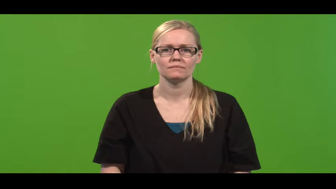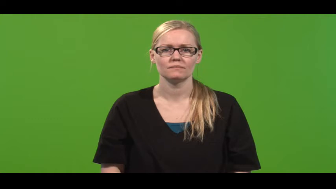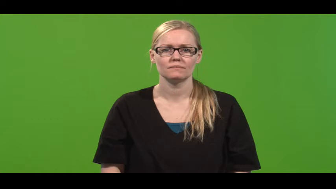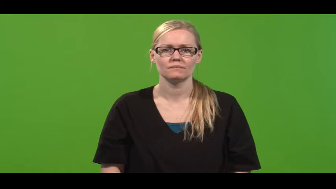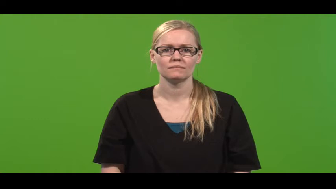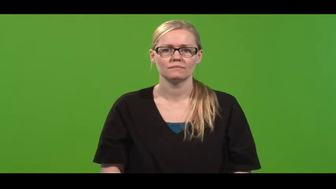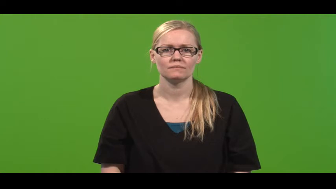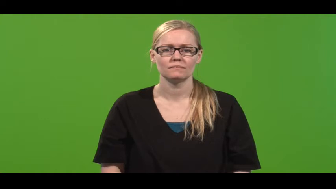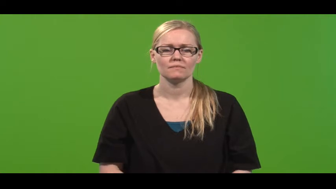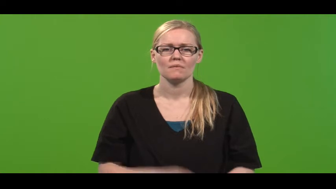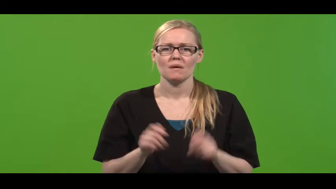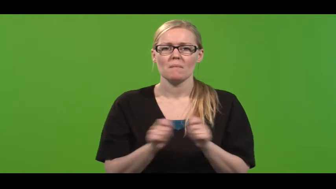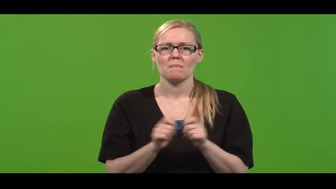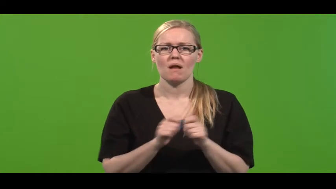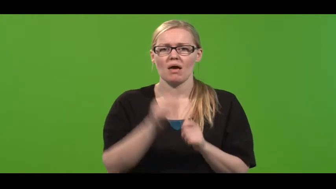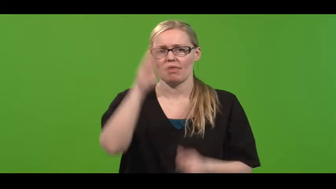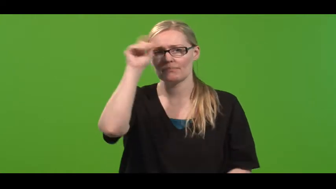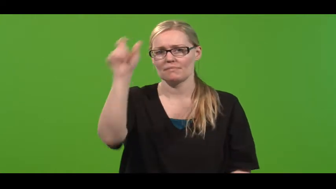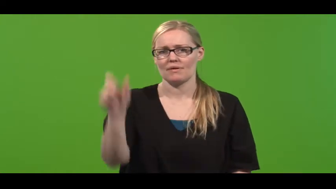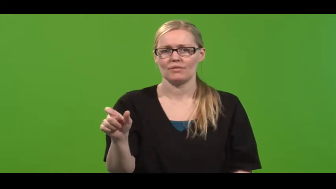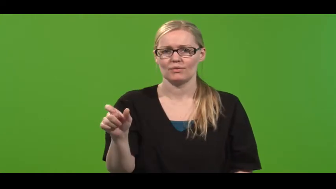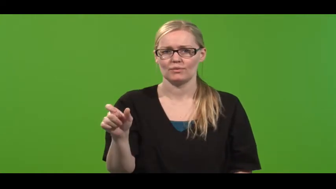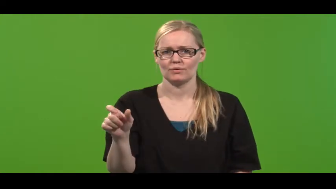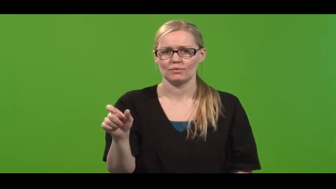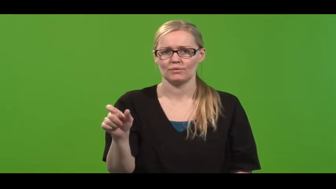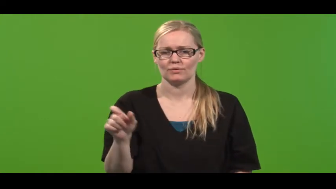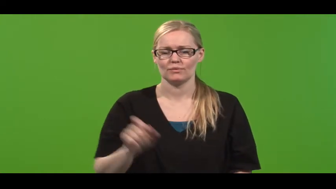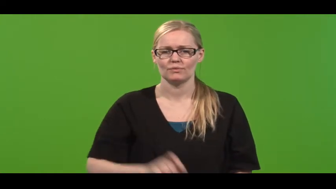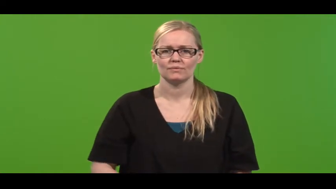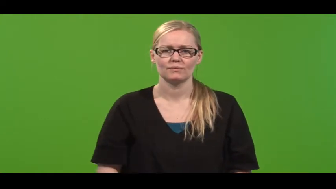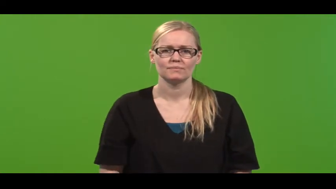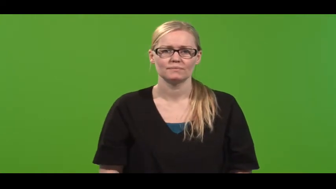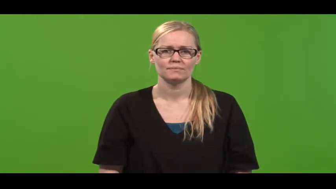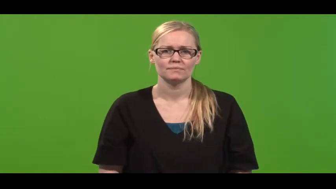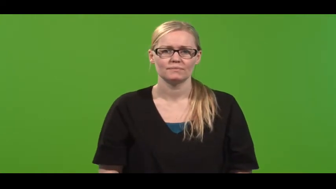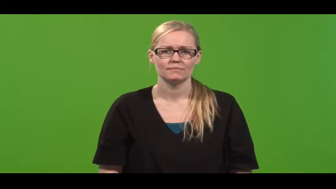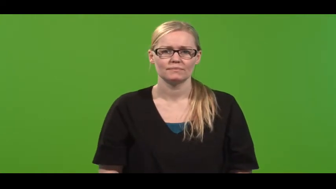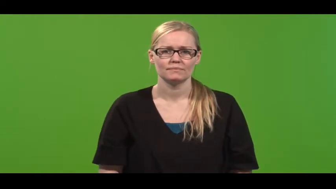Blaðamaður